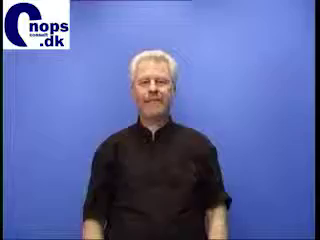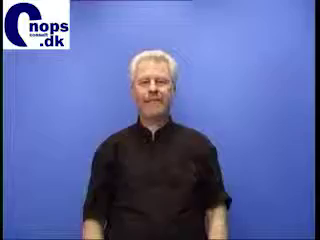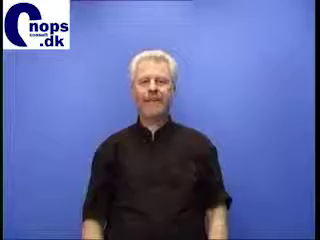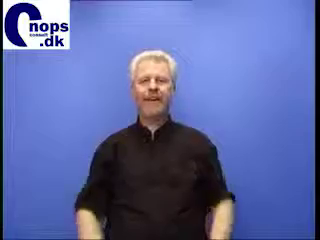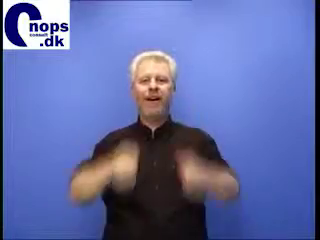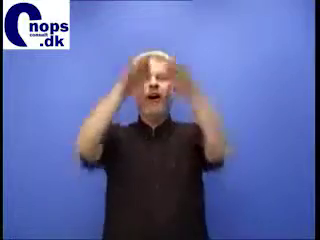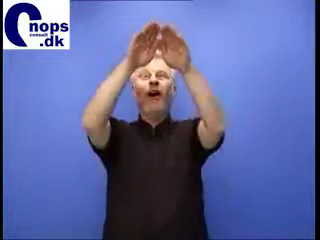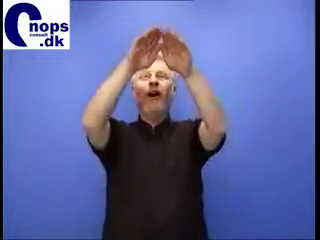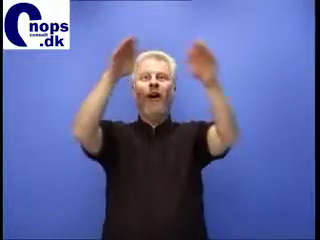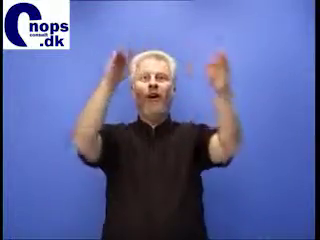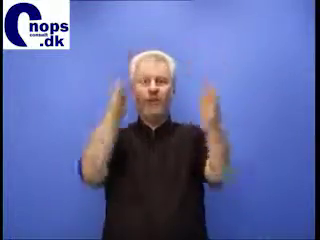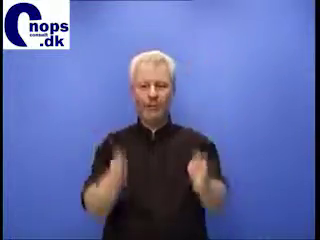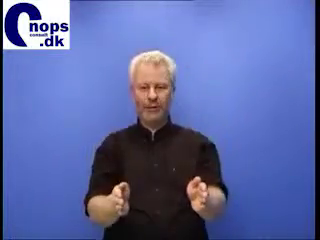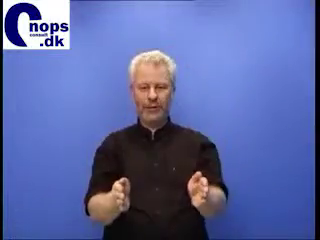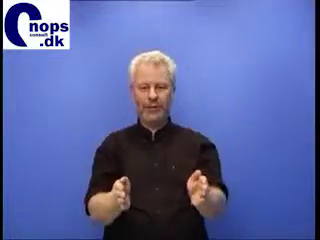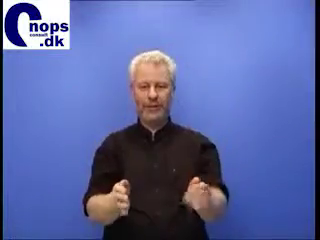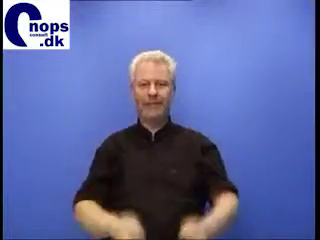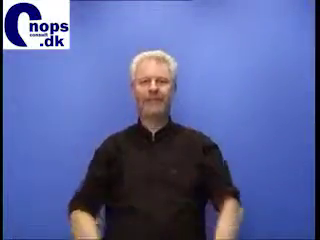højhus